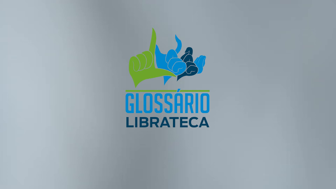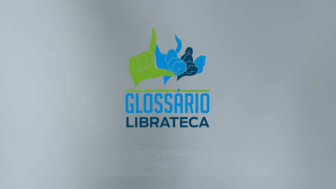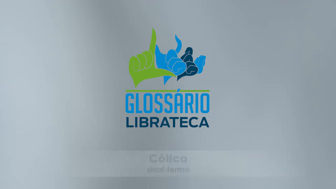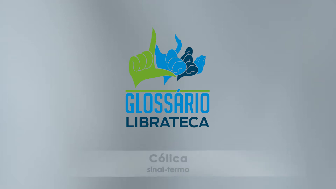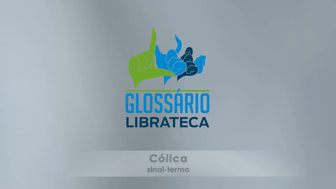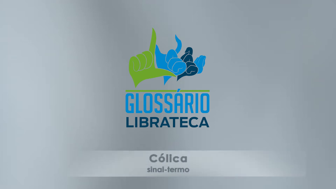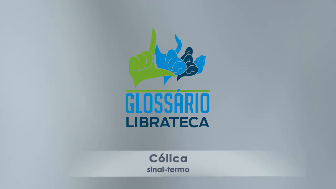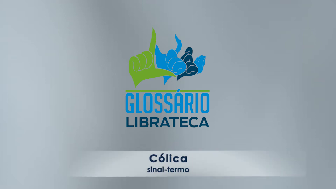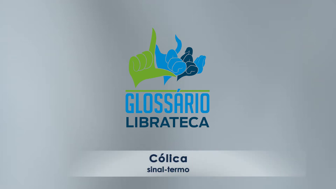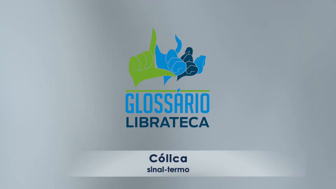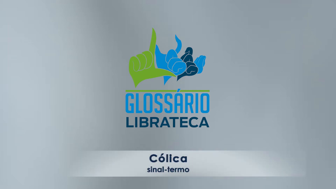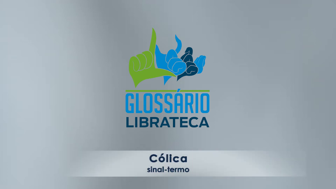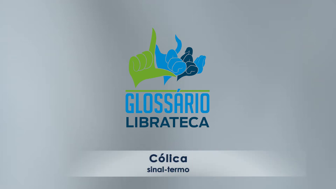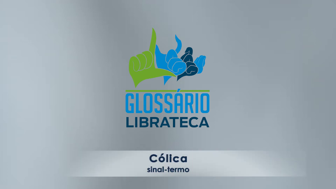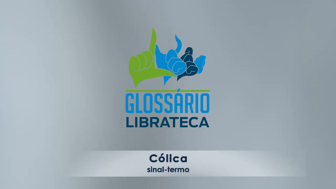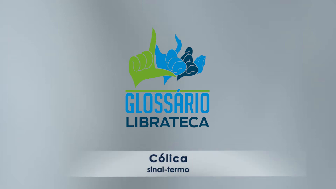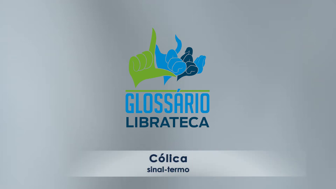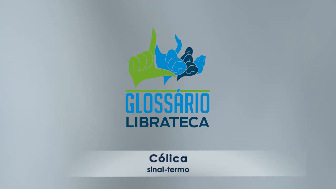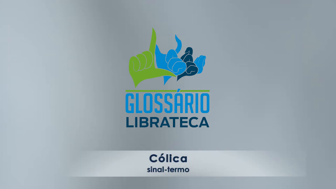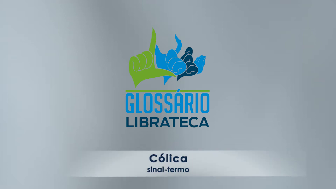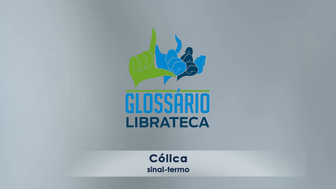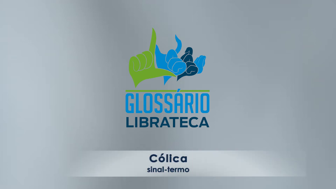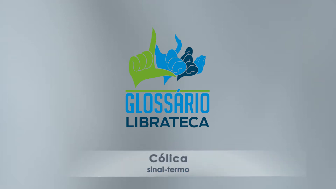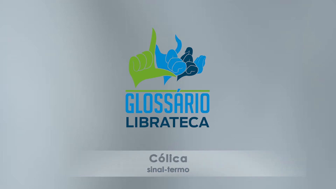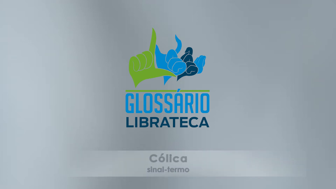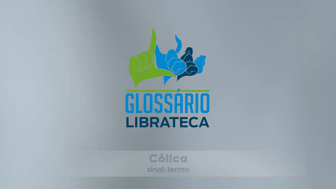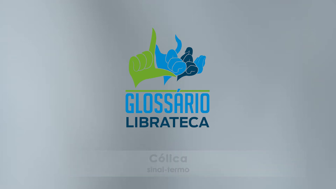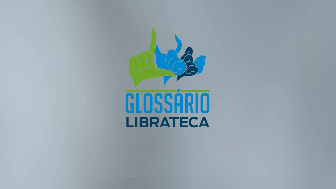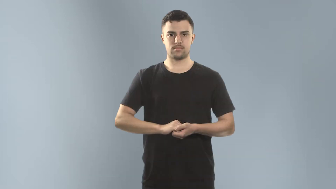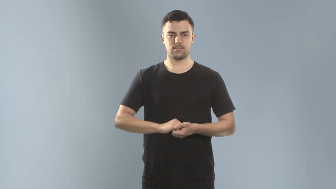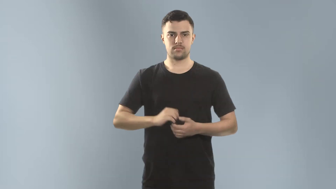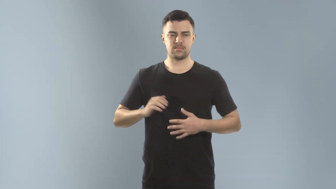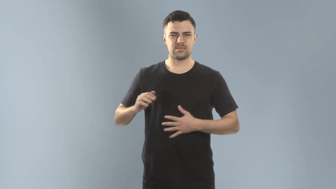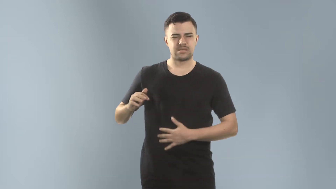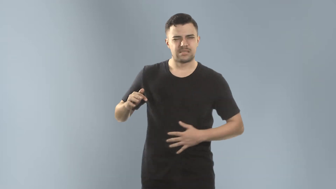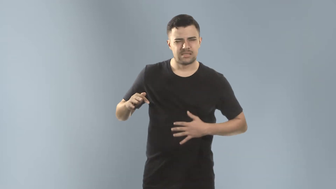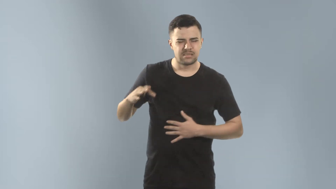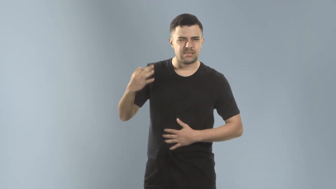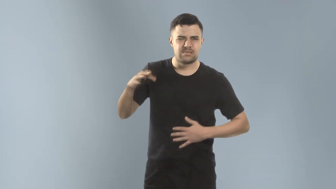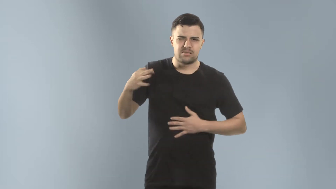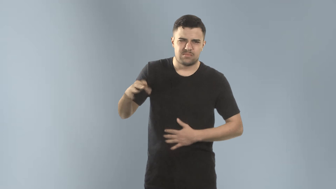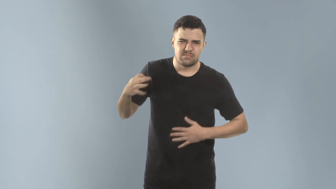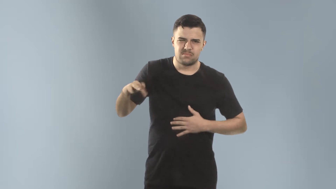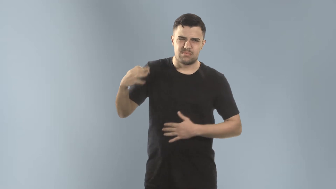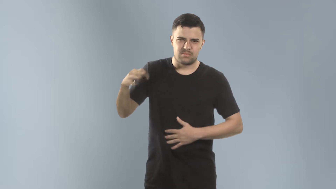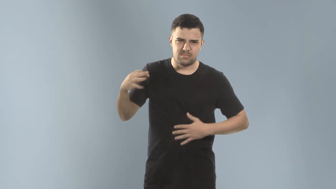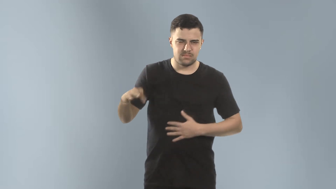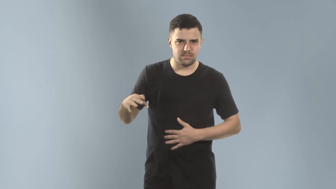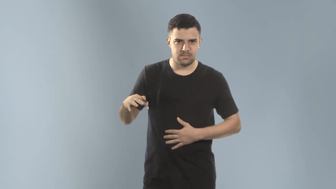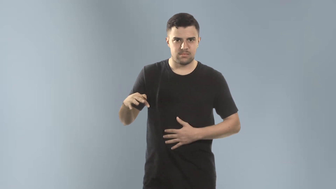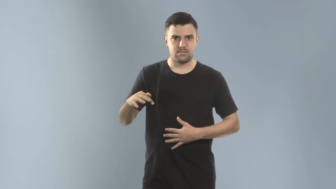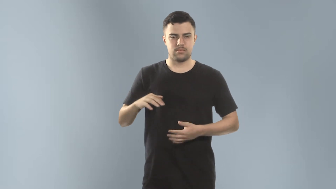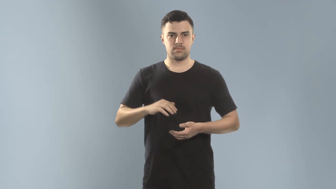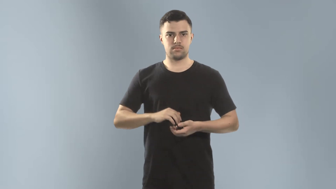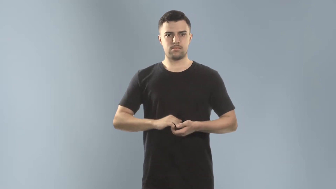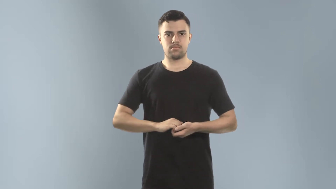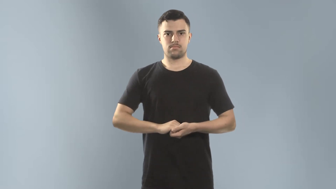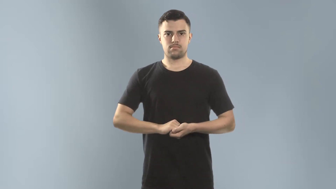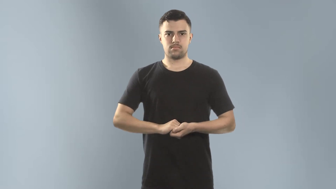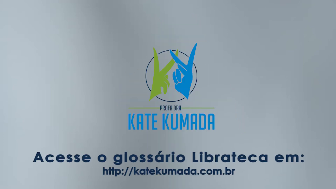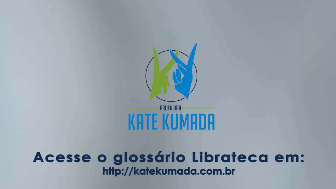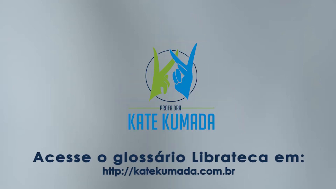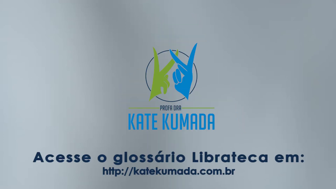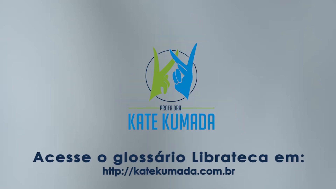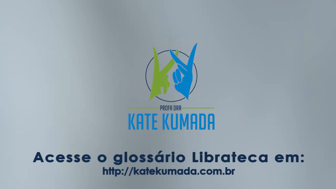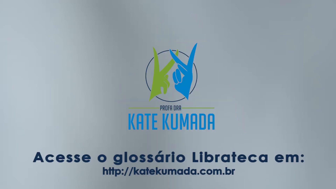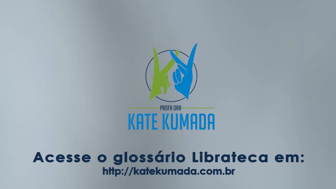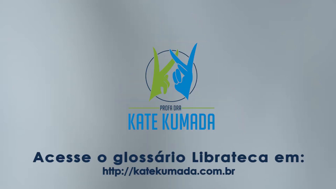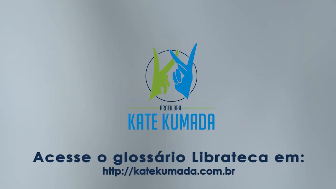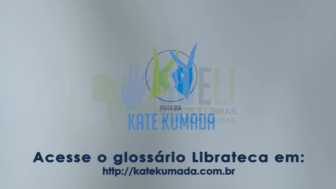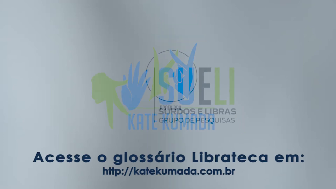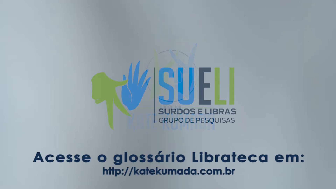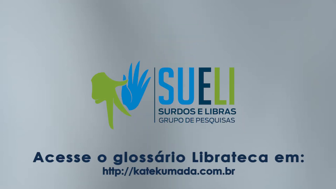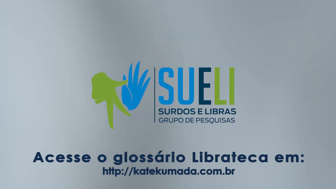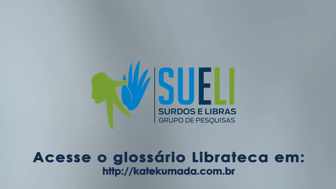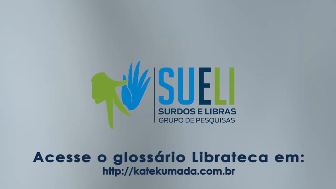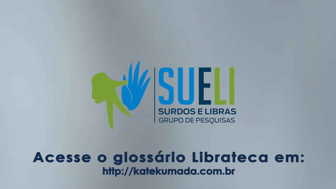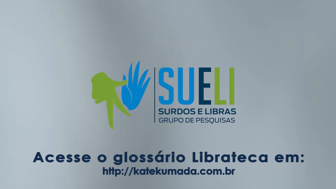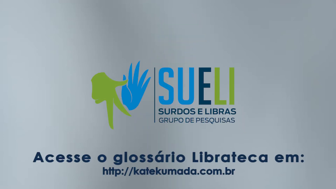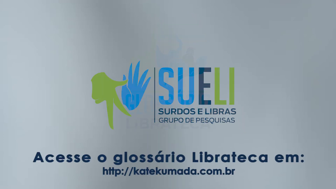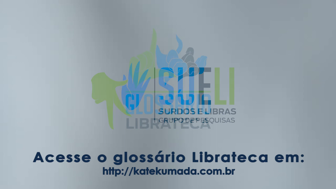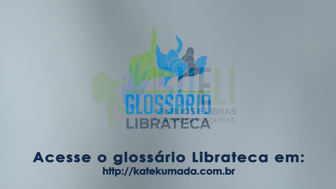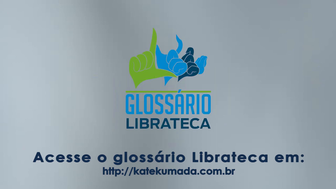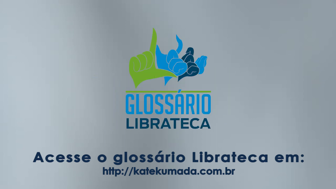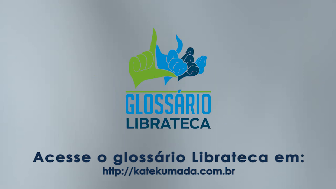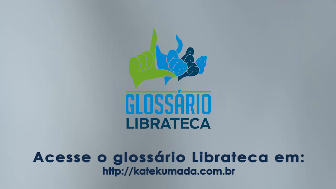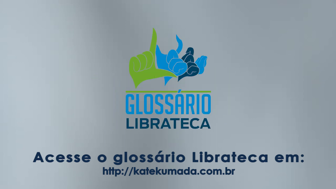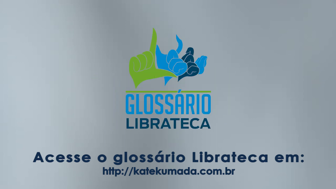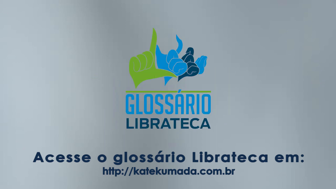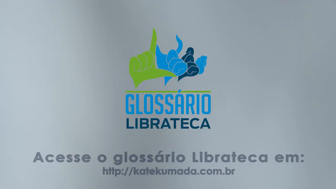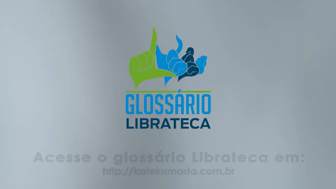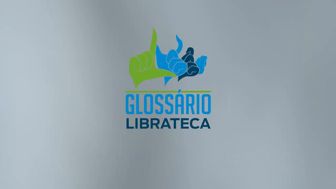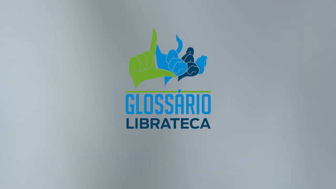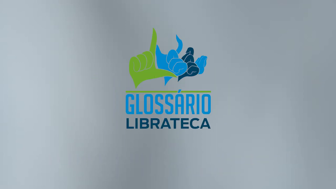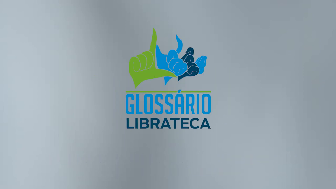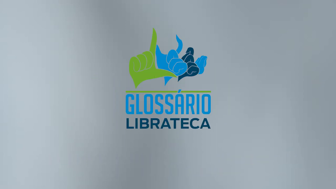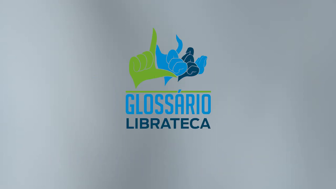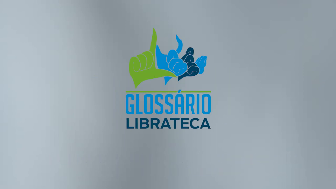Cólica